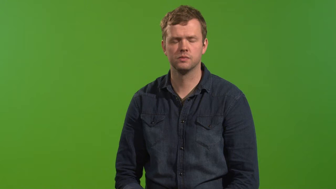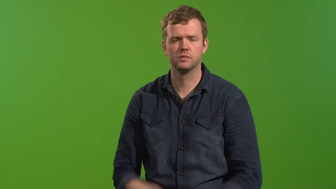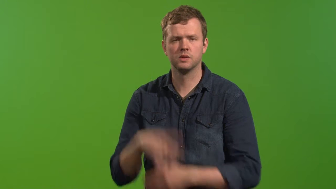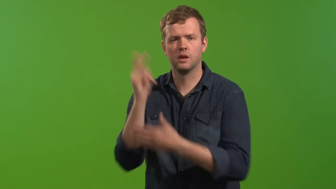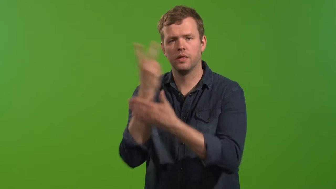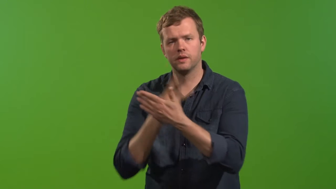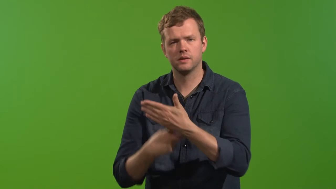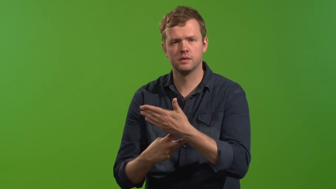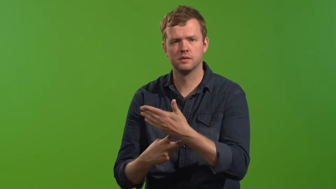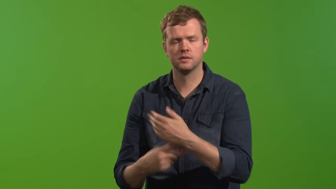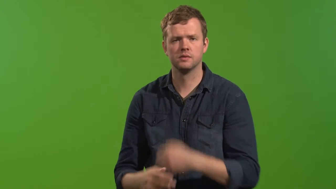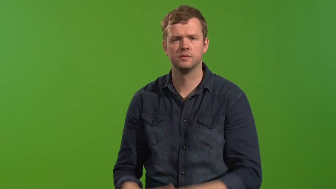teikning